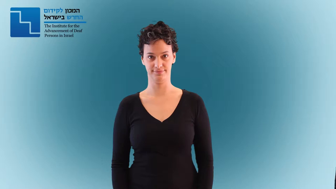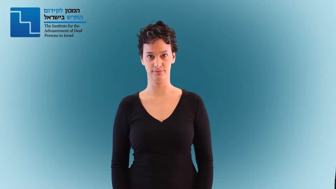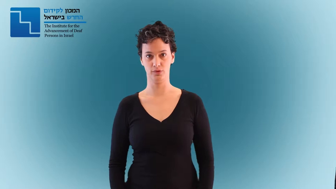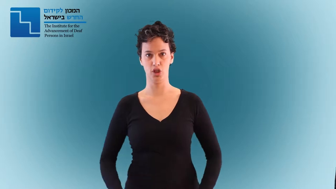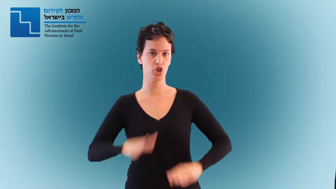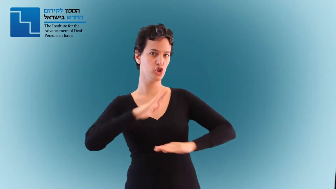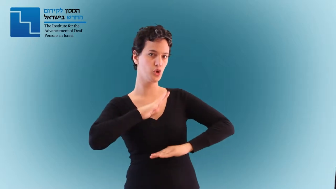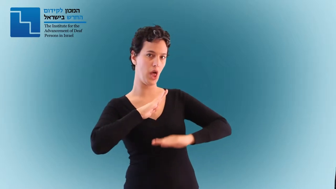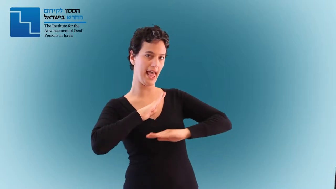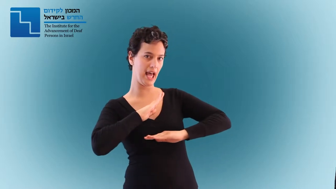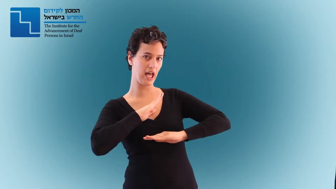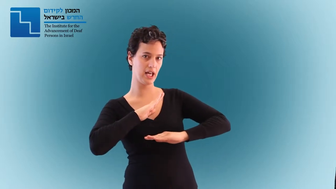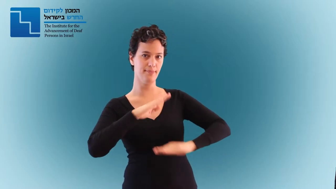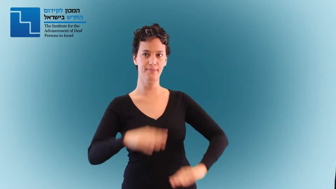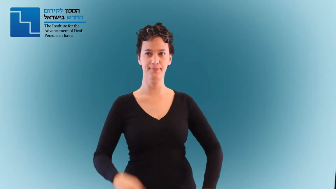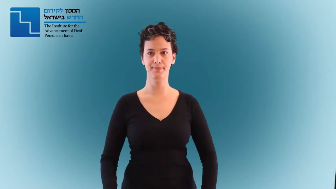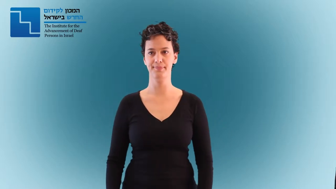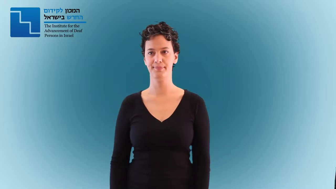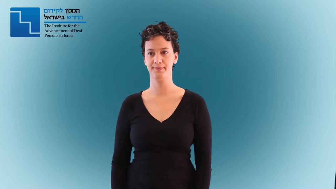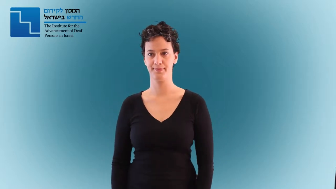שוער כדורגל